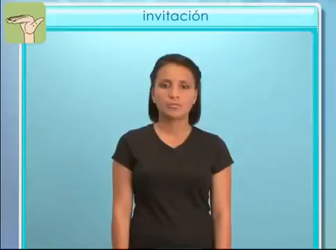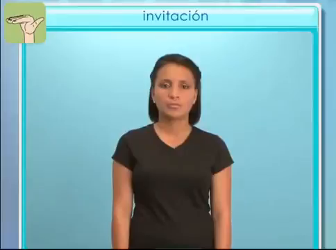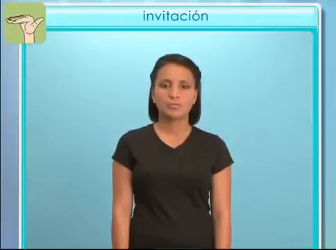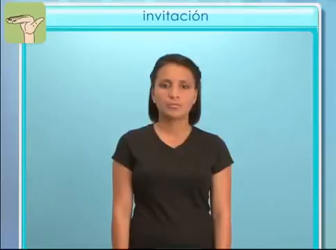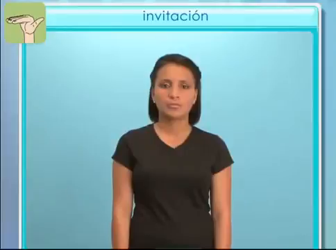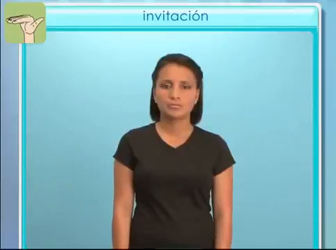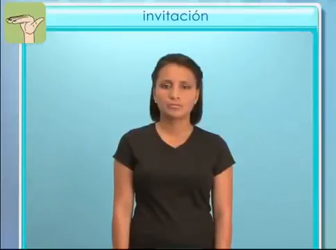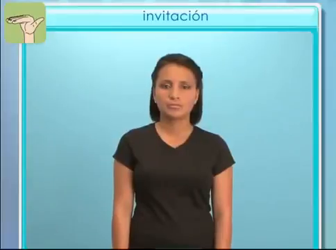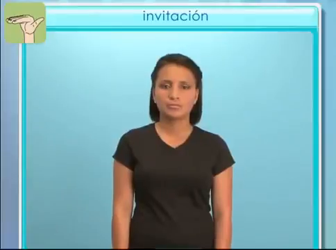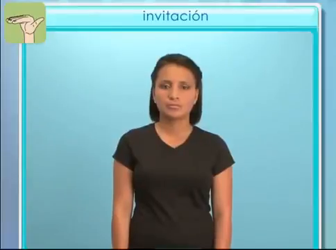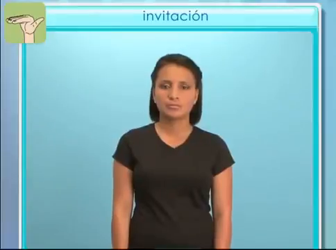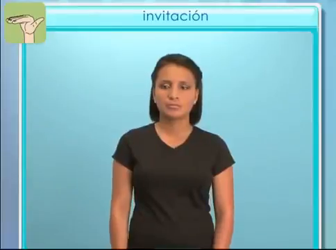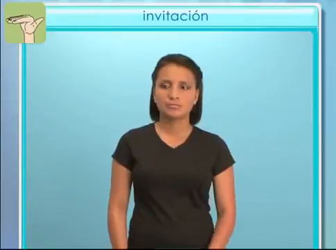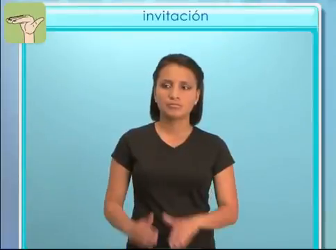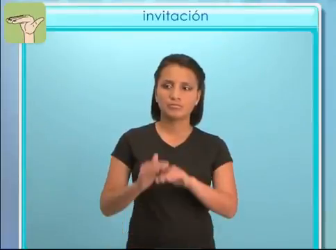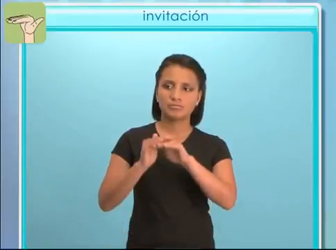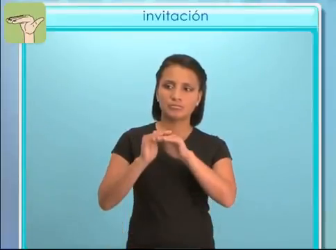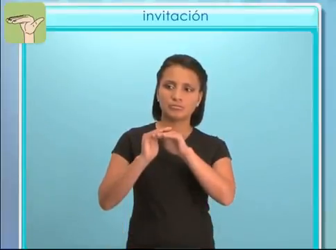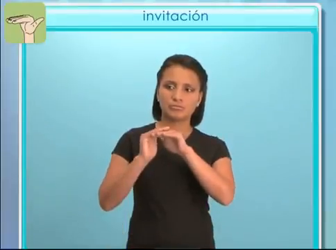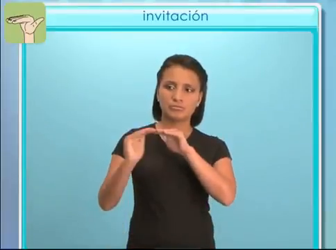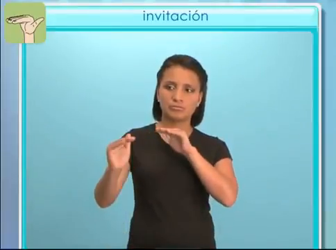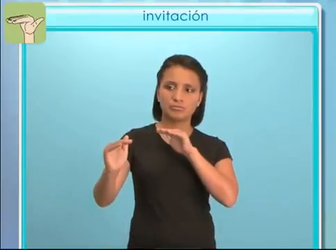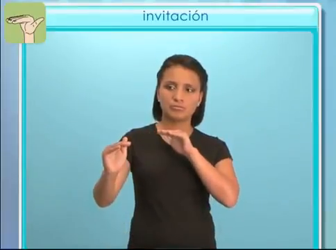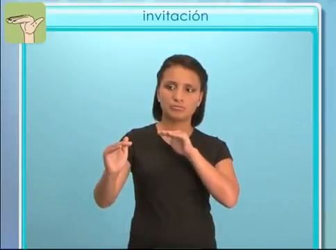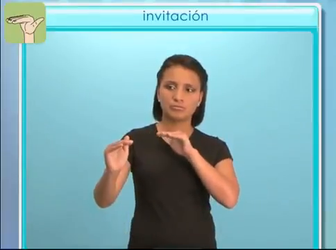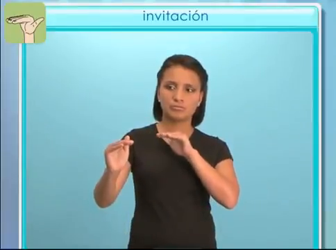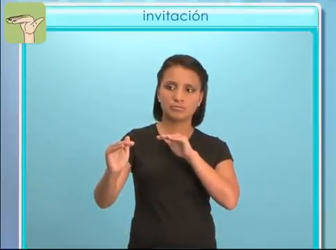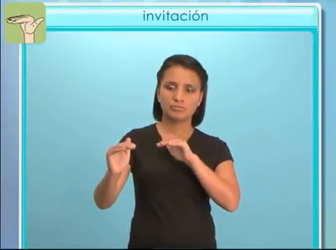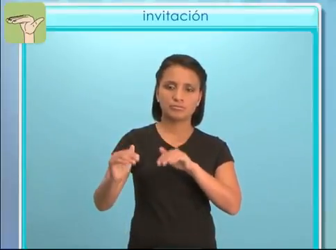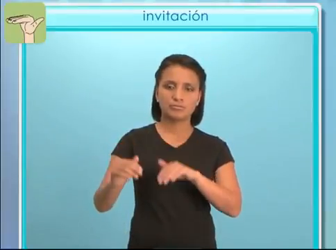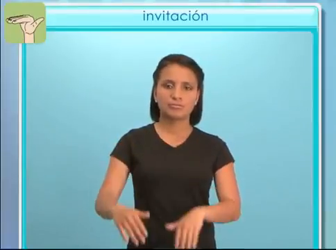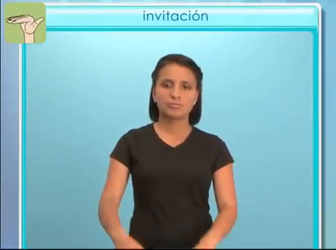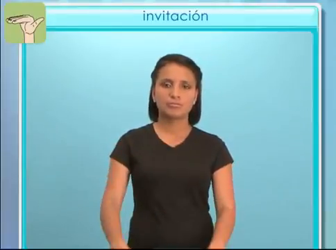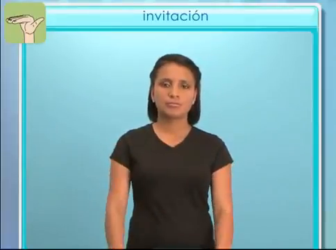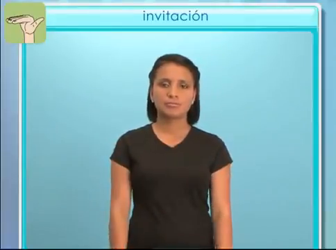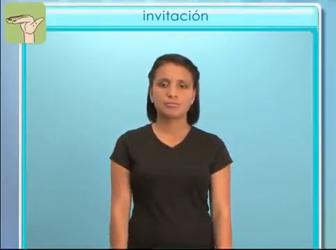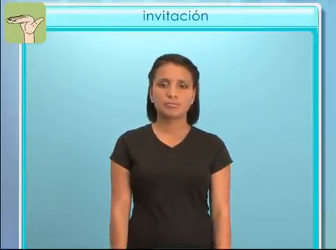INVITACION